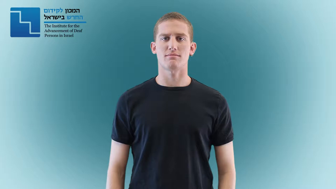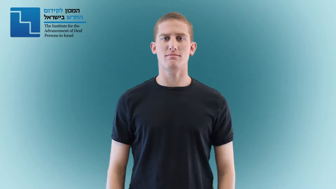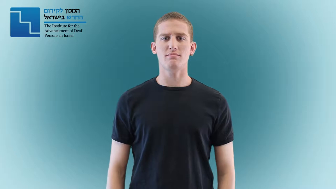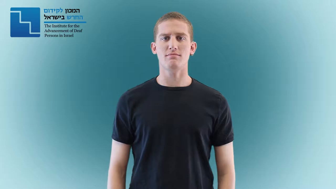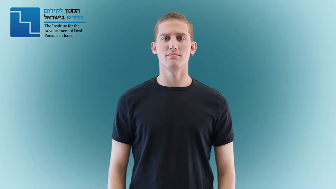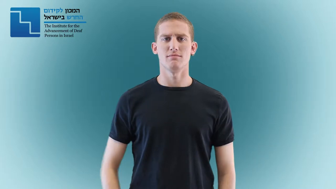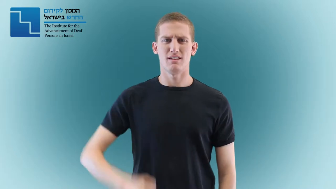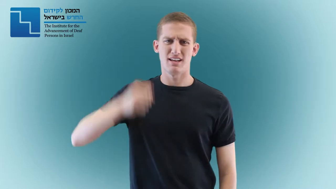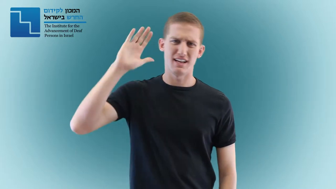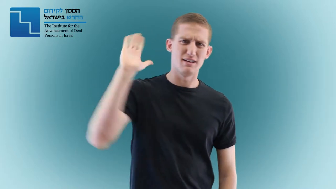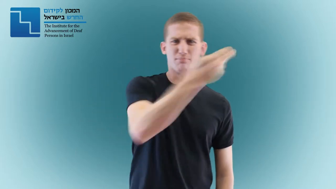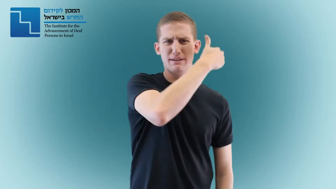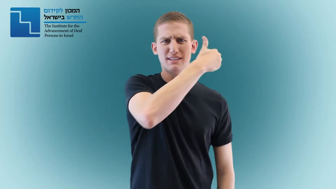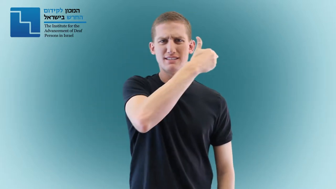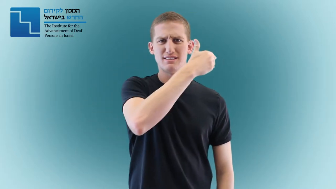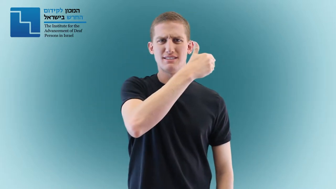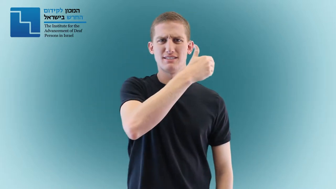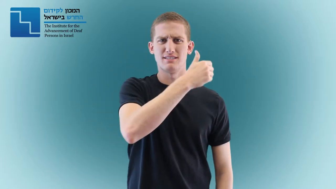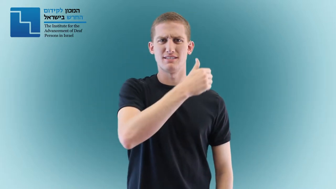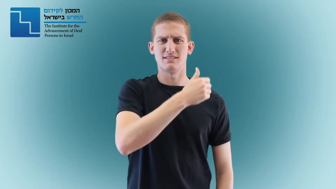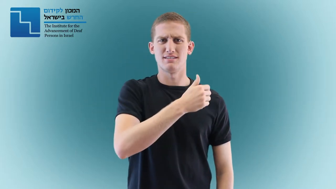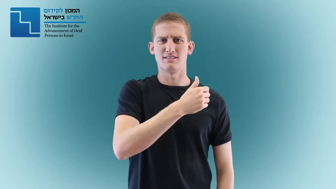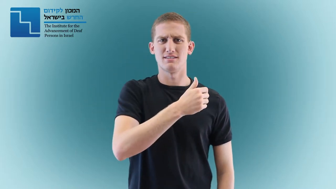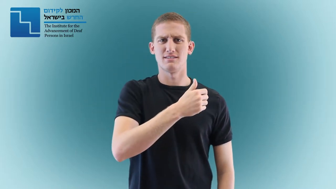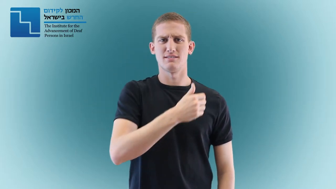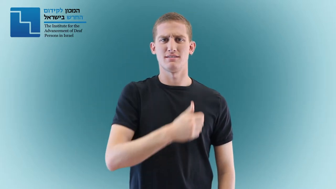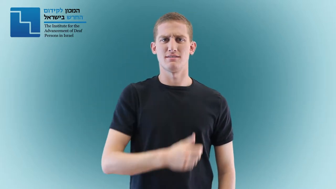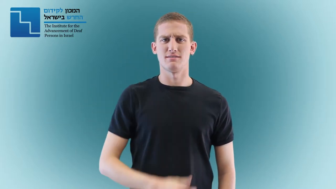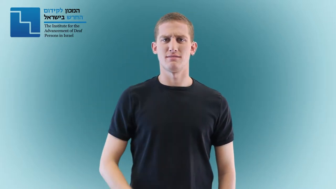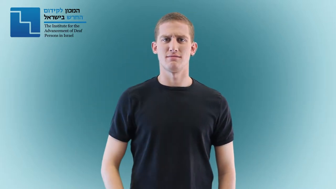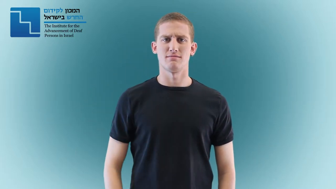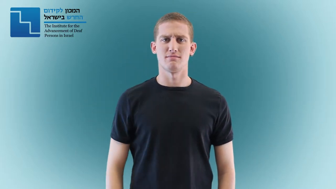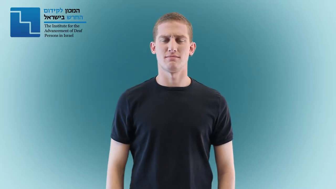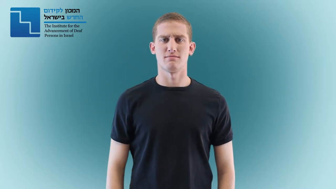להרביץ